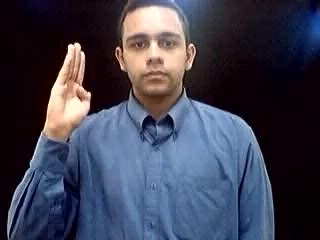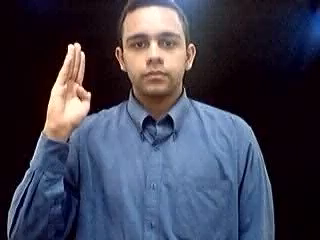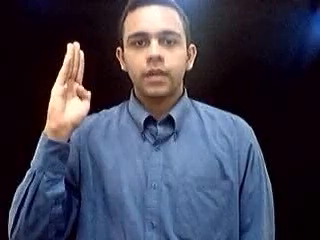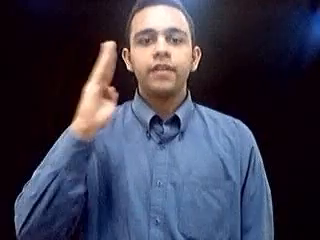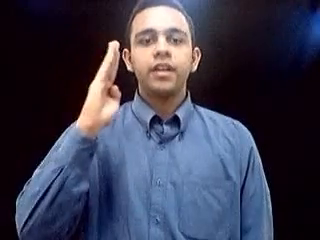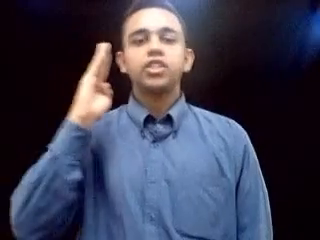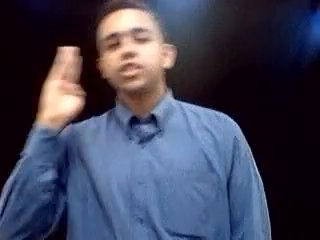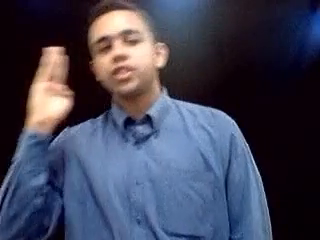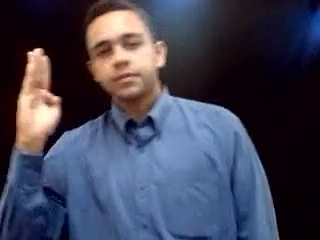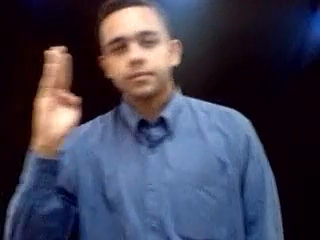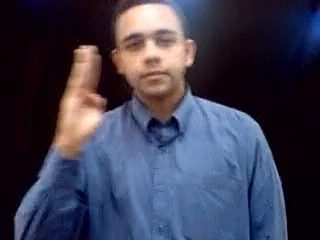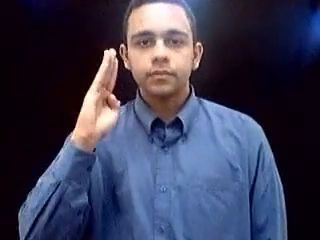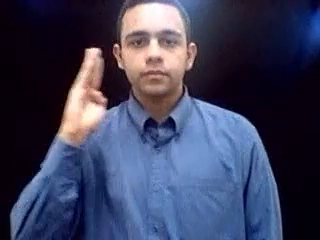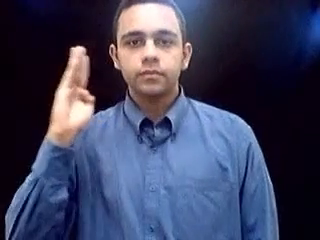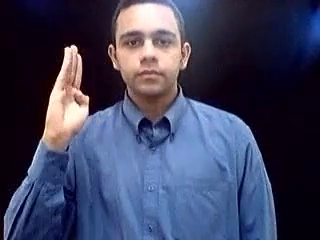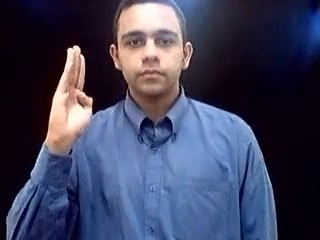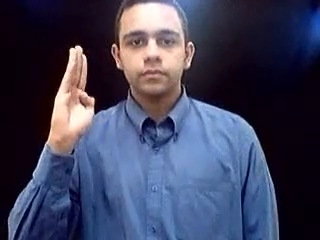vertigem